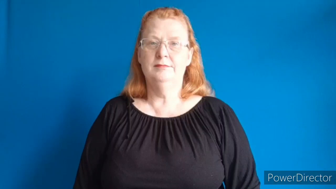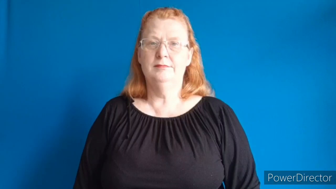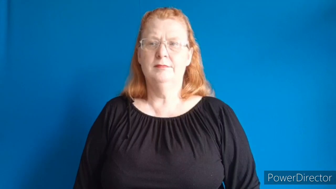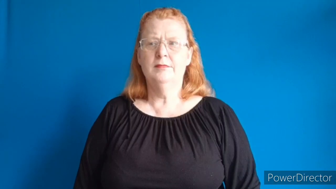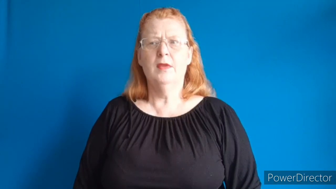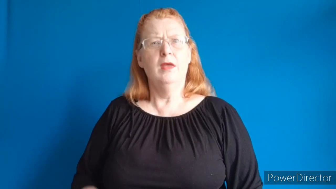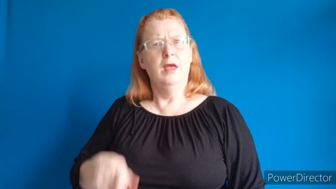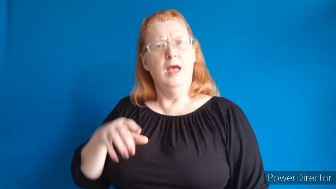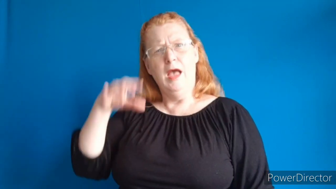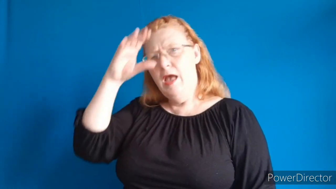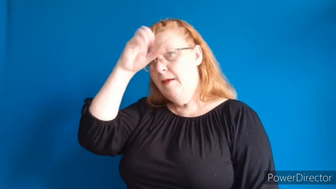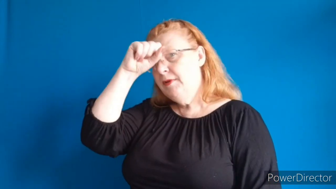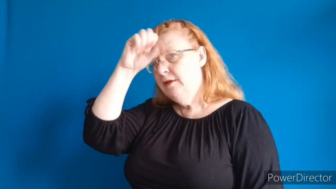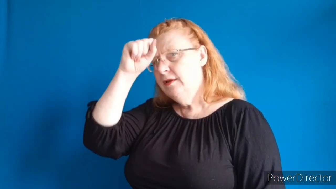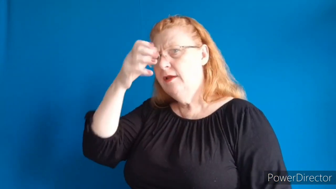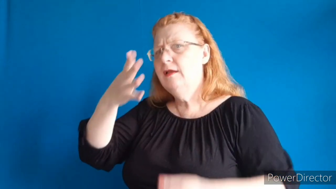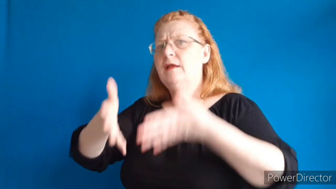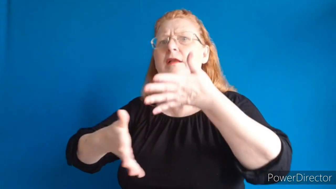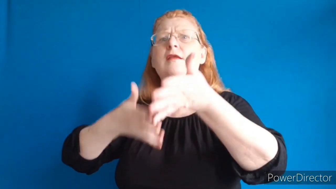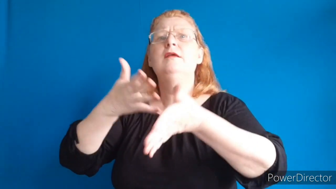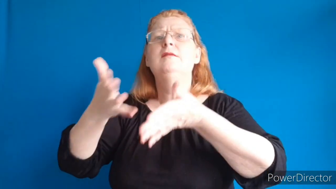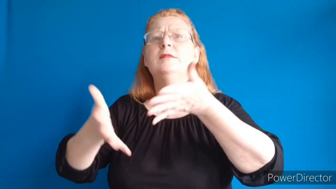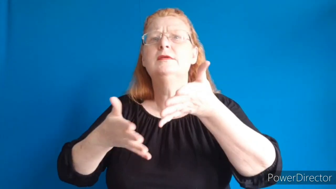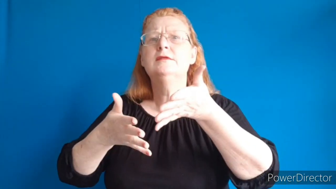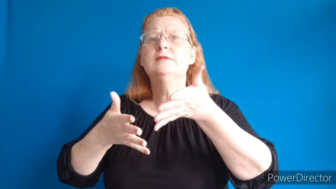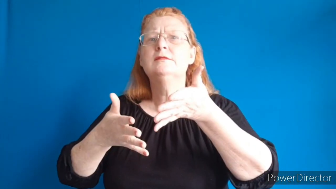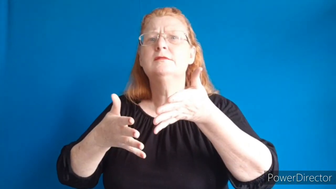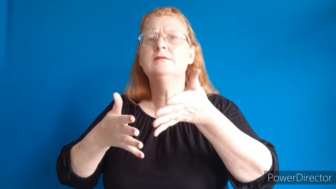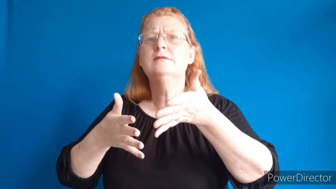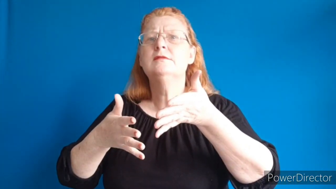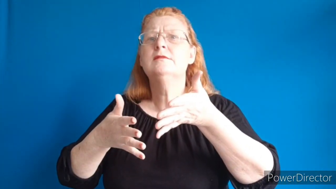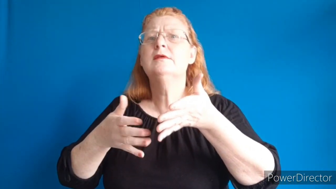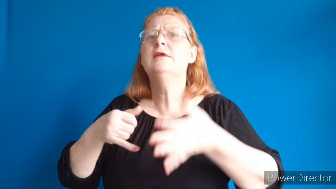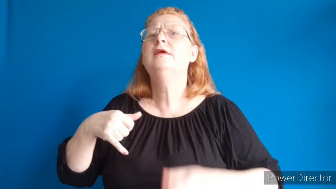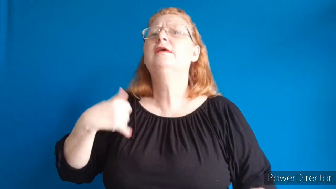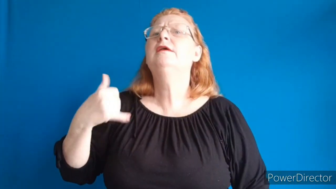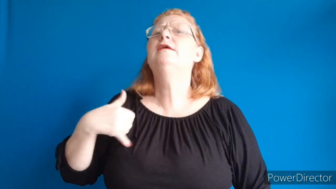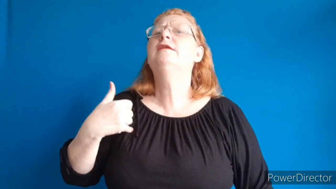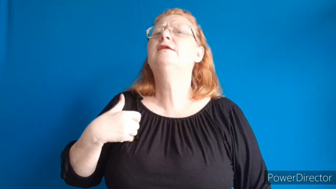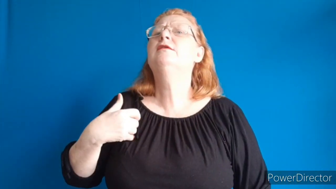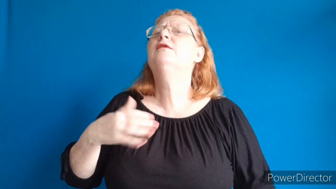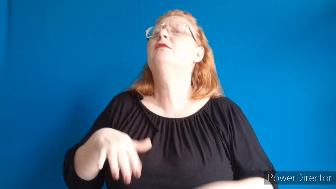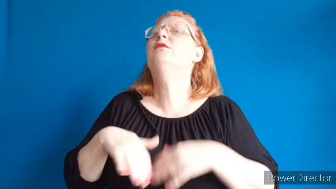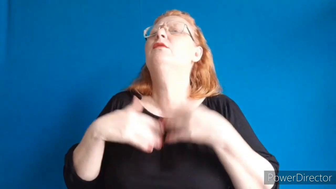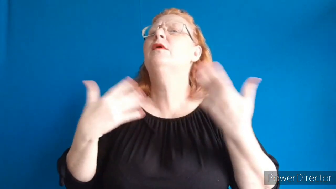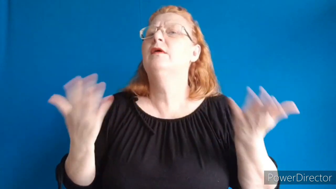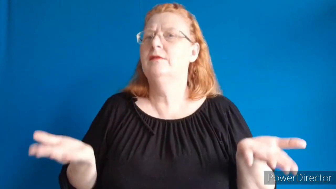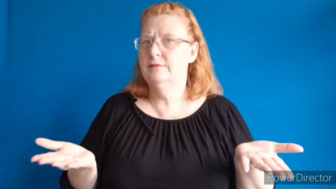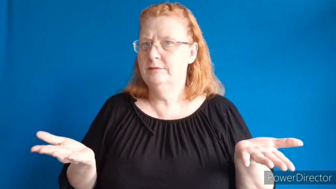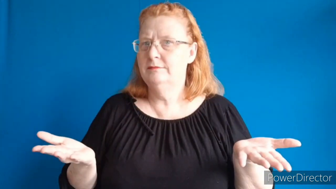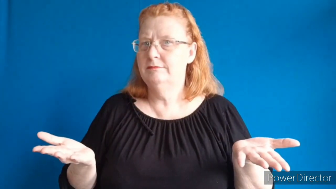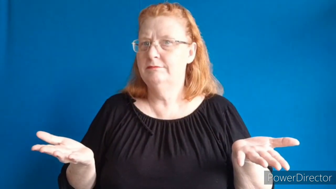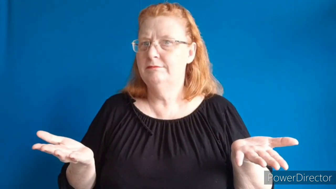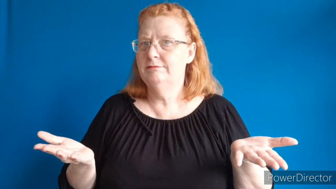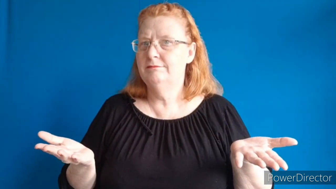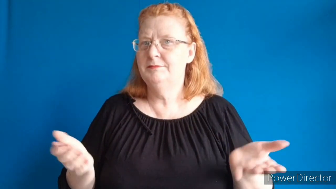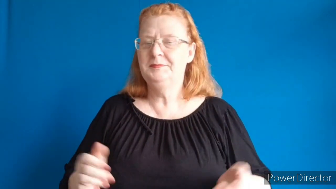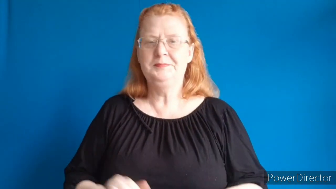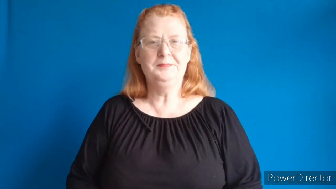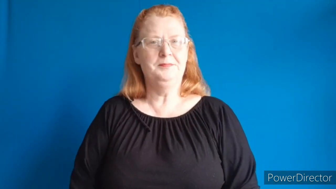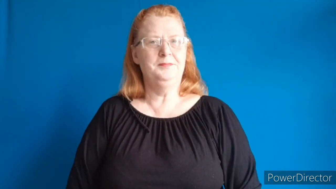em que idade vc aprendeu Libras